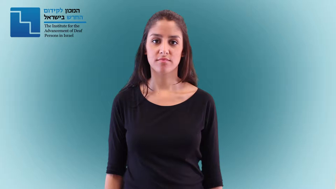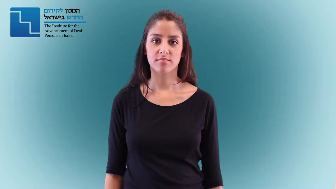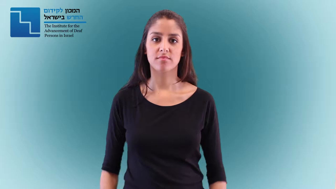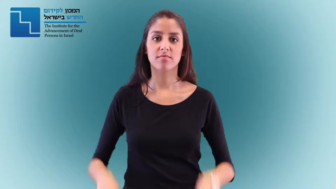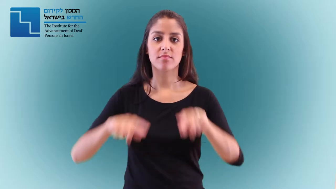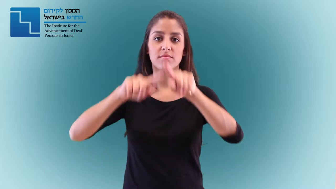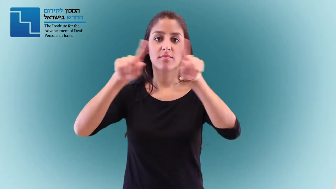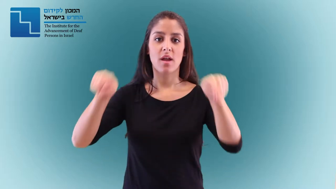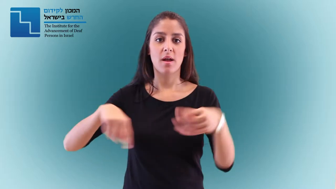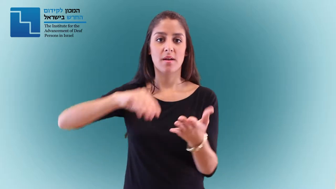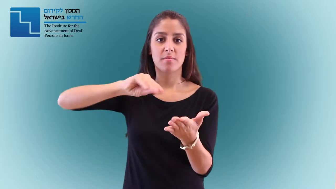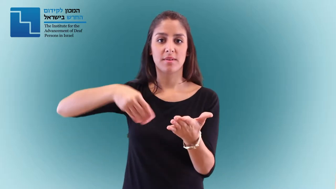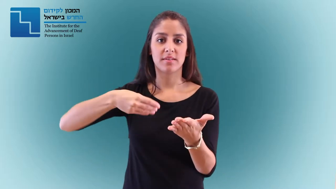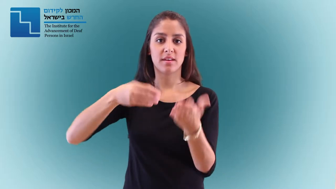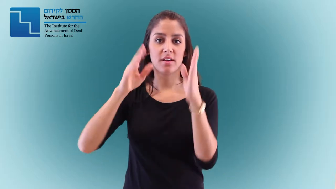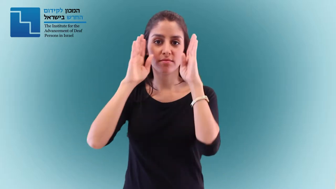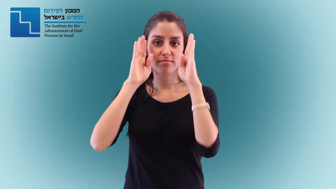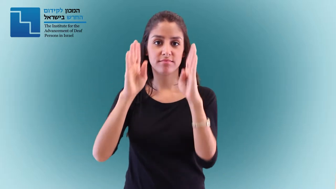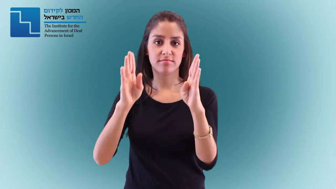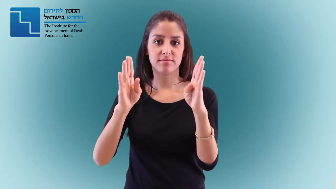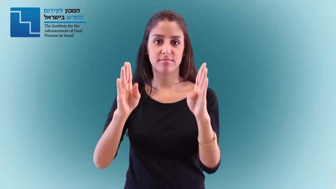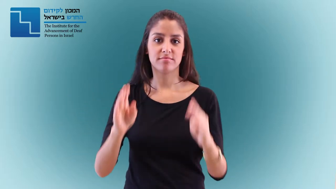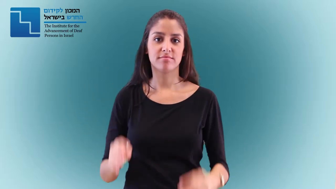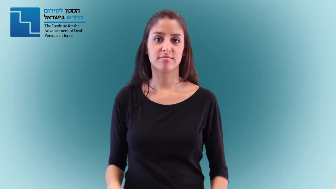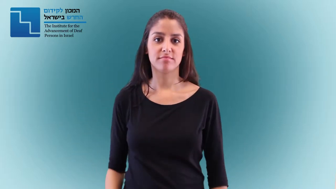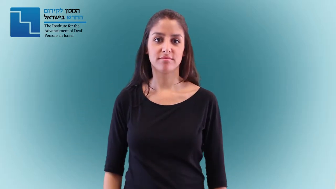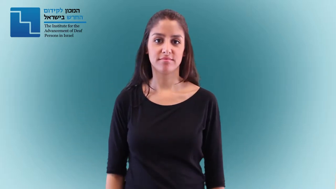אמנה